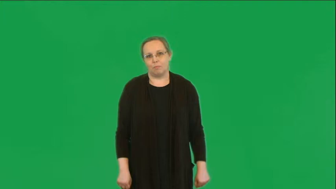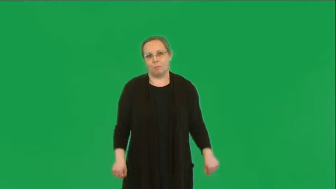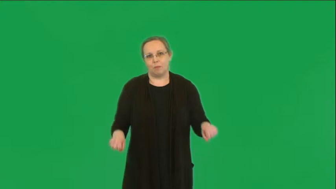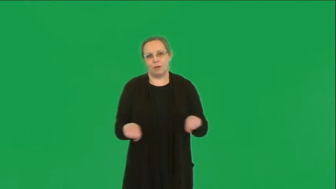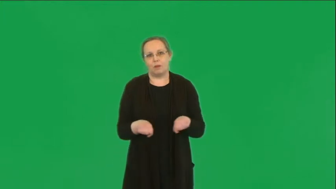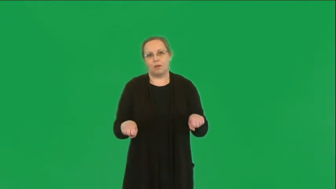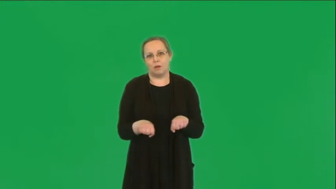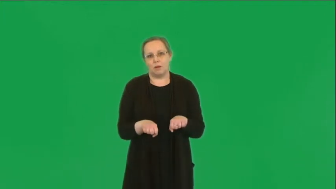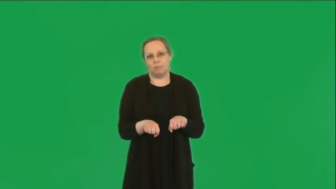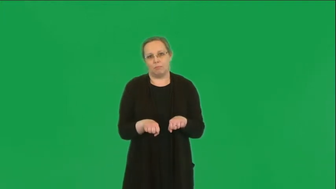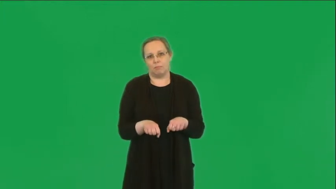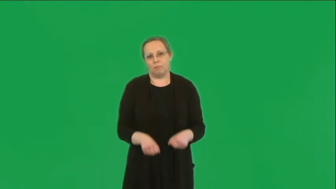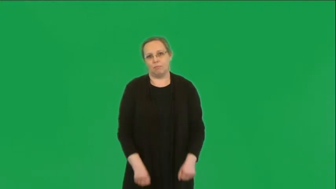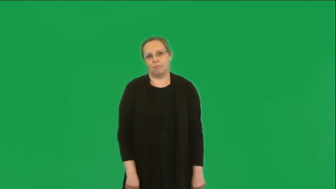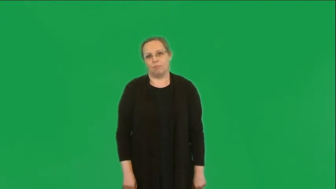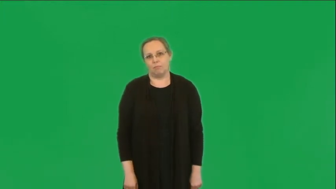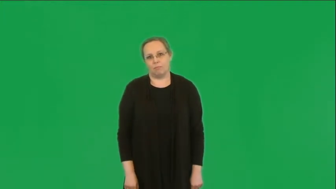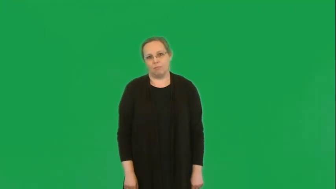energia